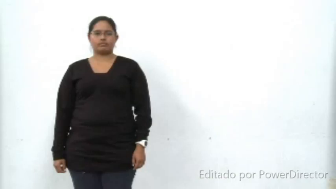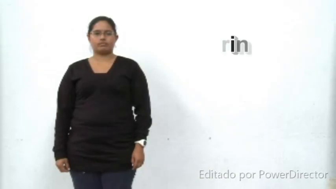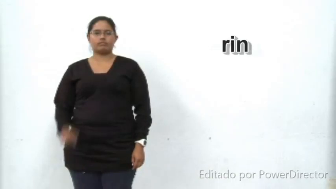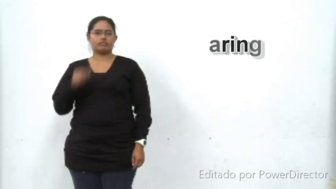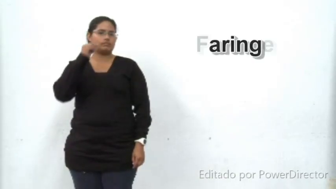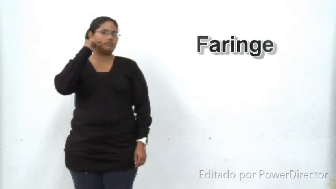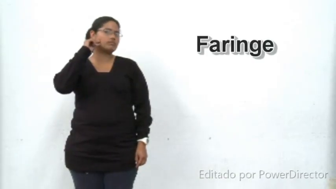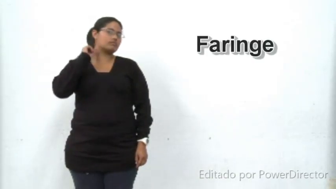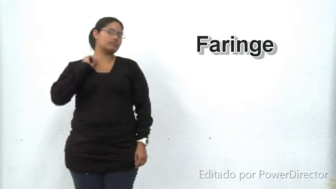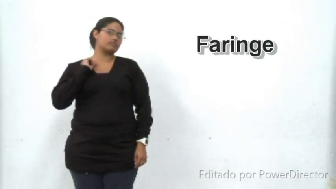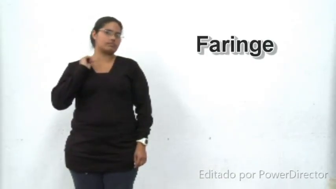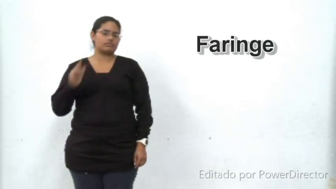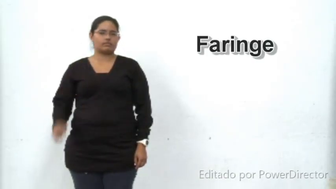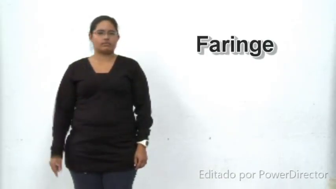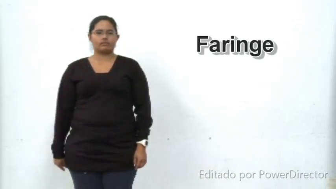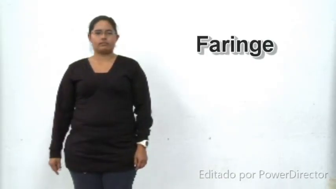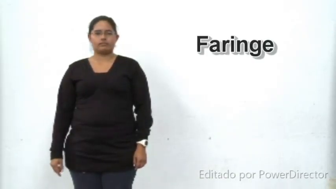Faringe